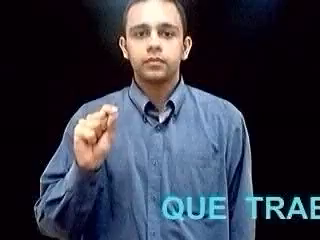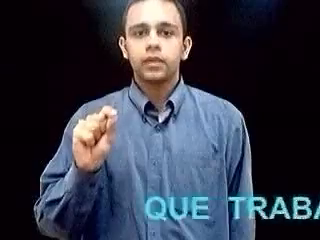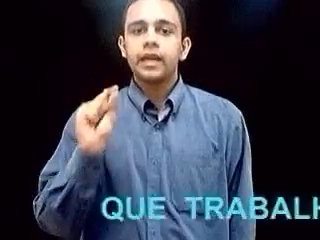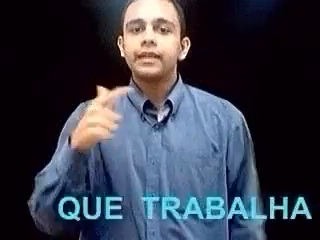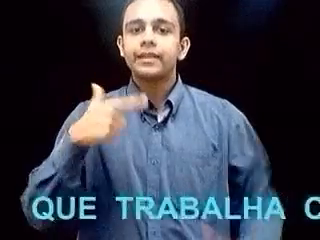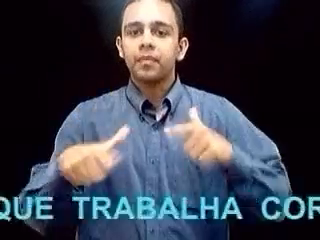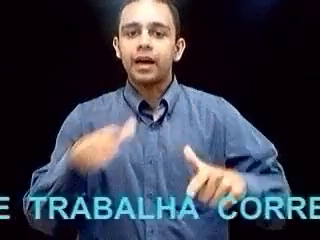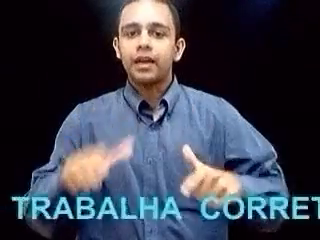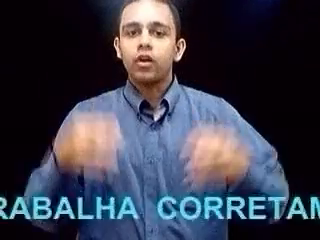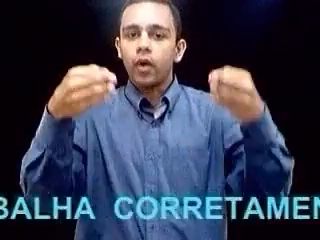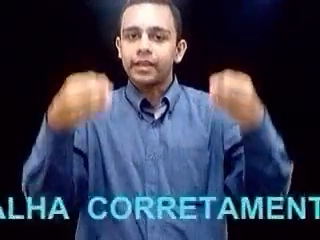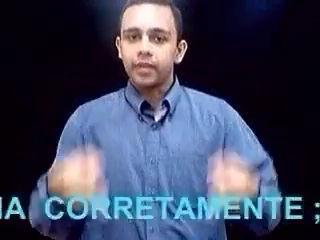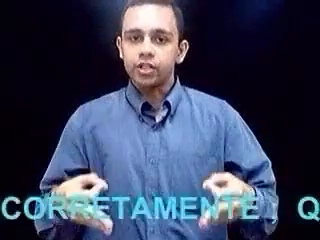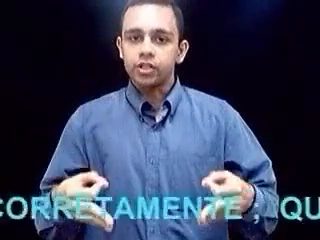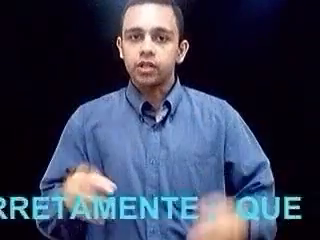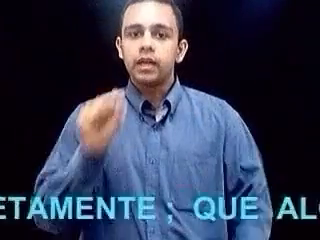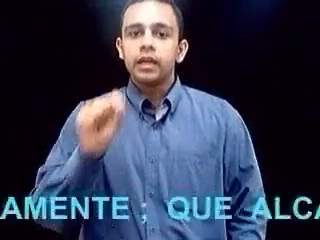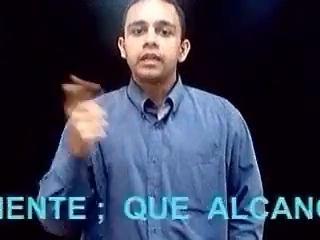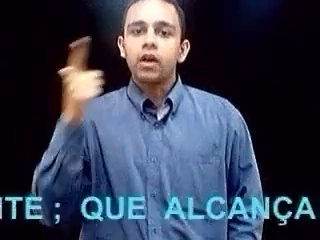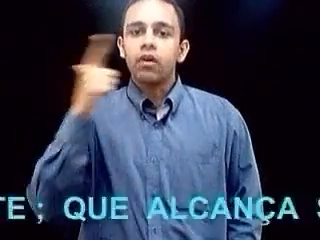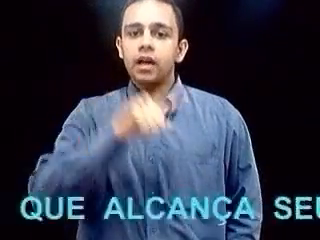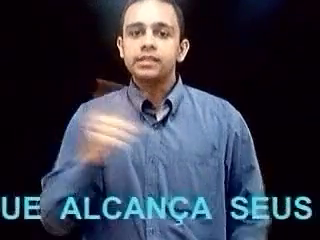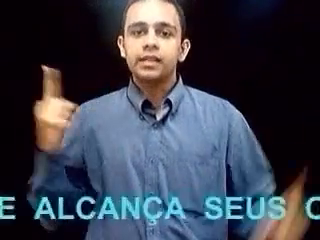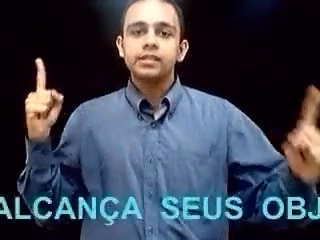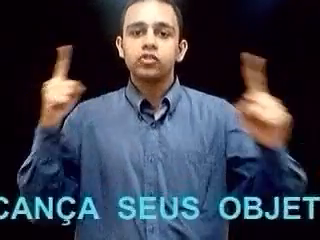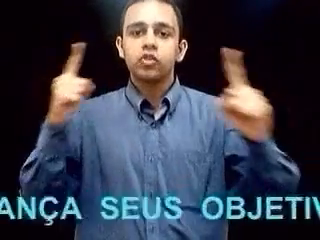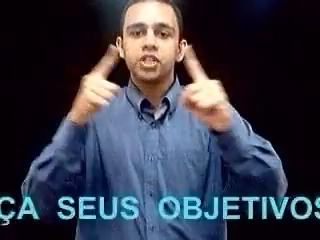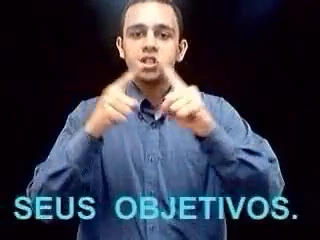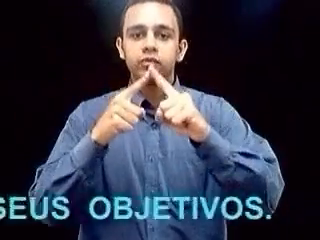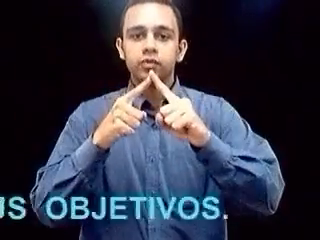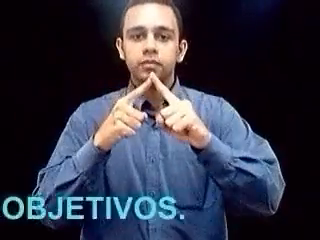eeficiente